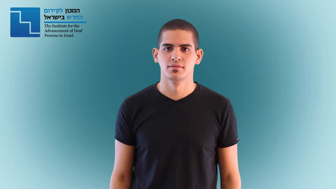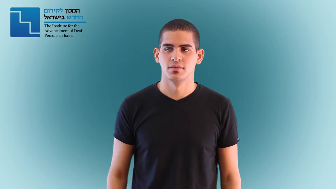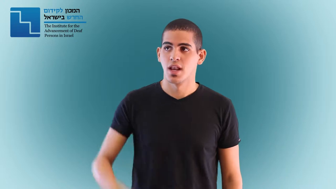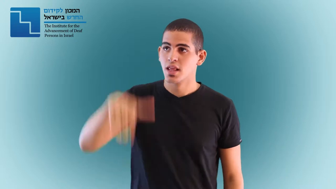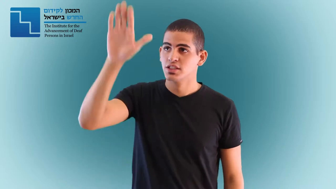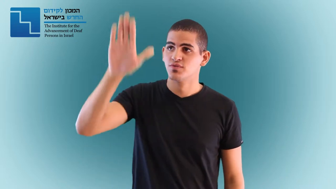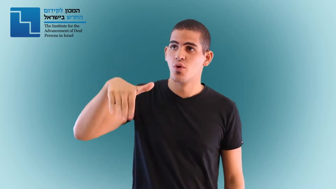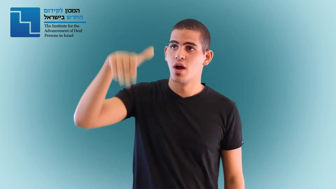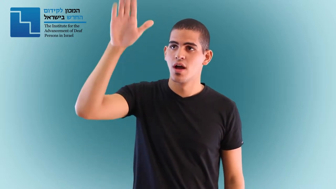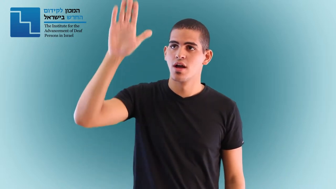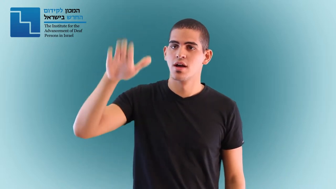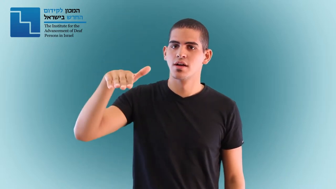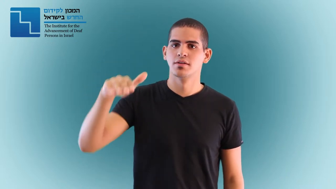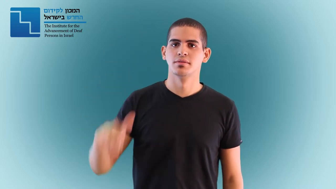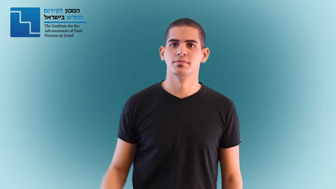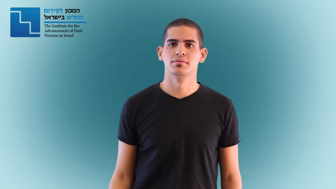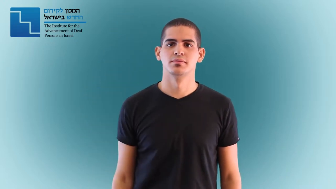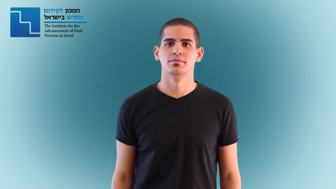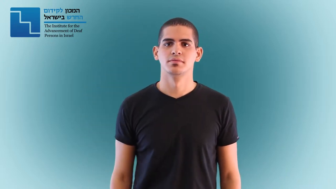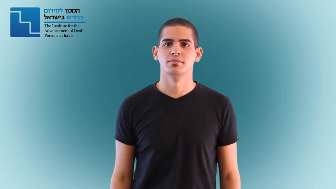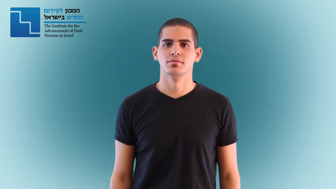לצבוע